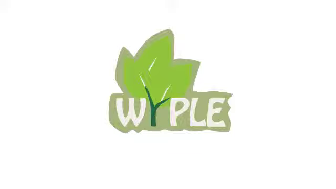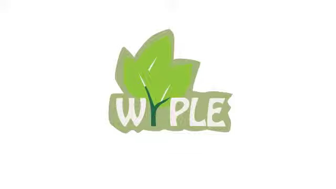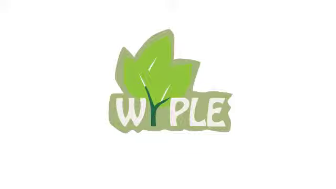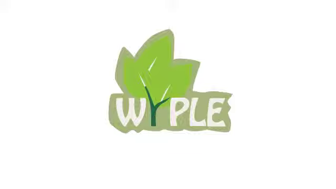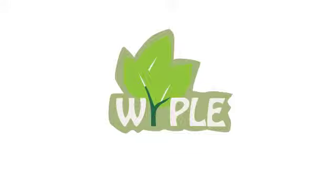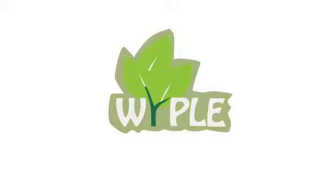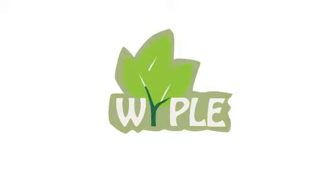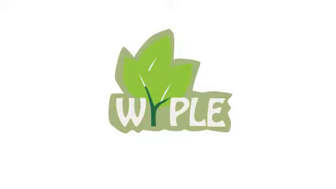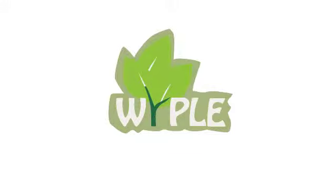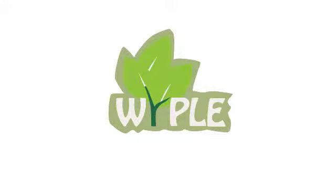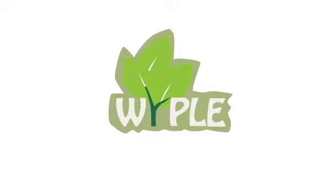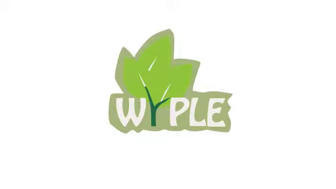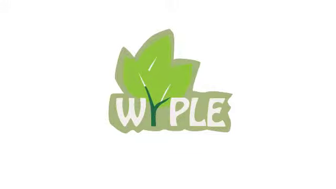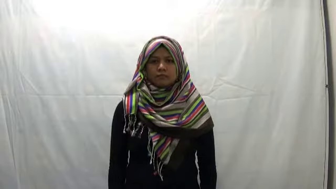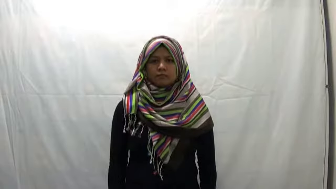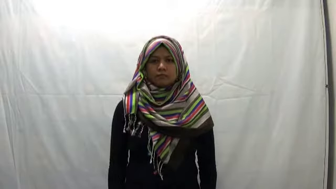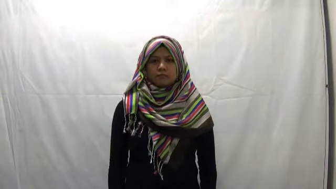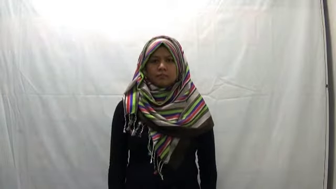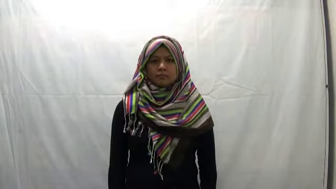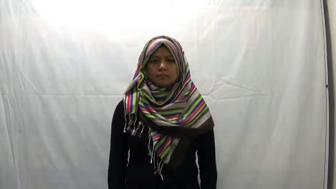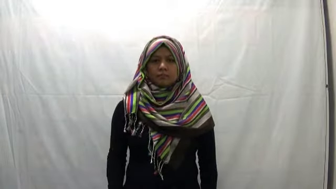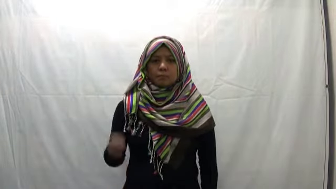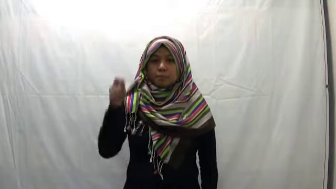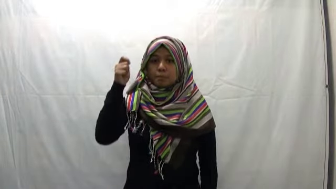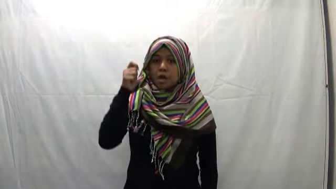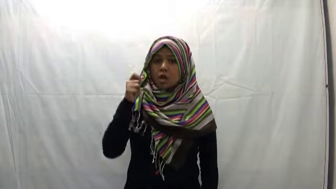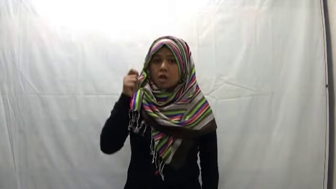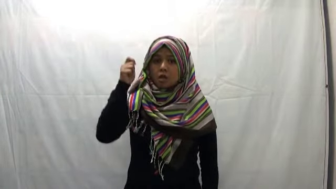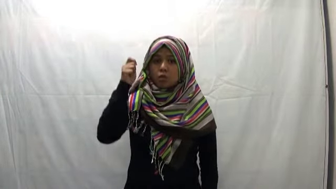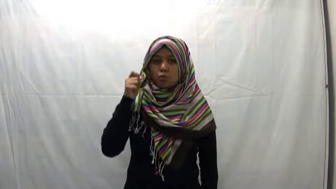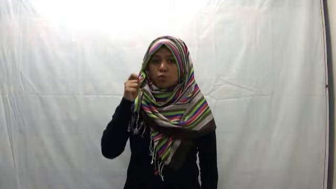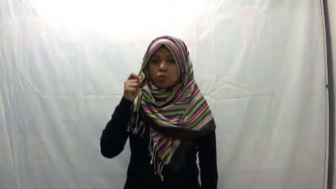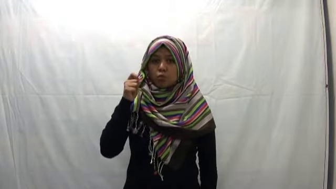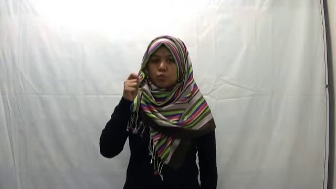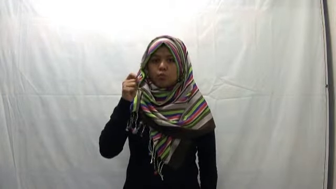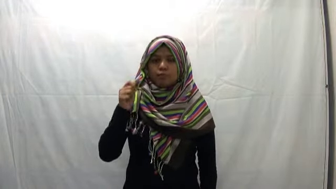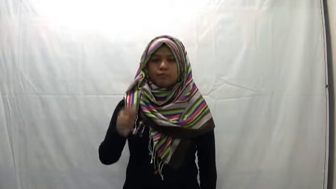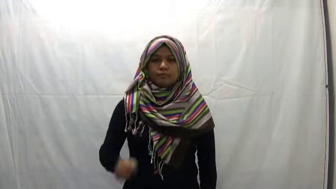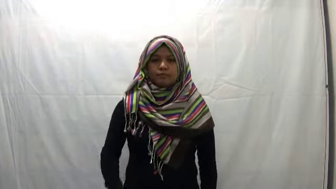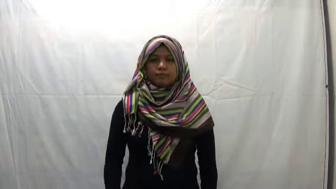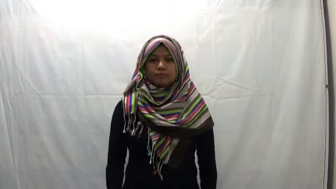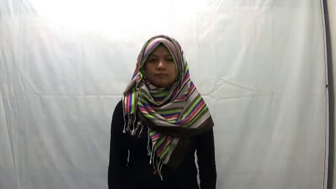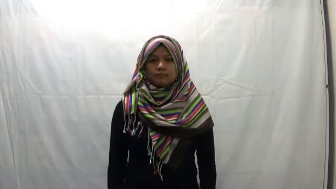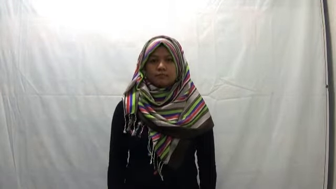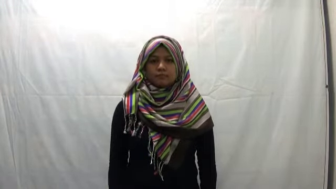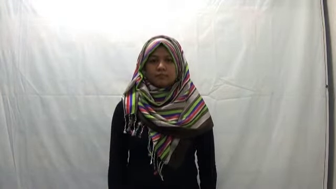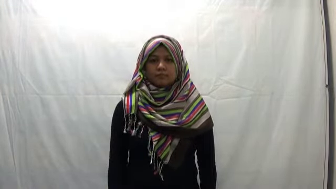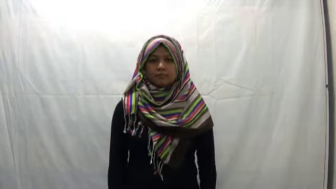Payung